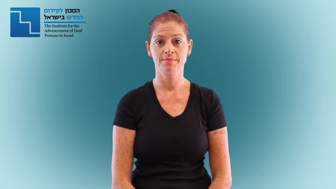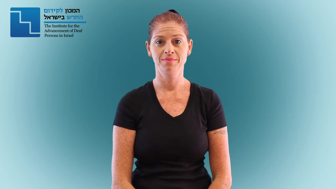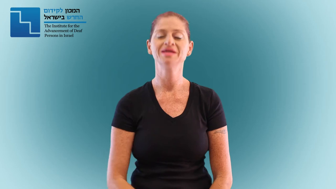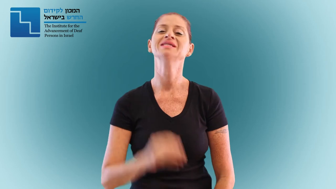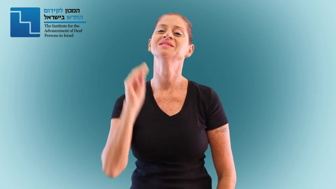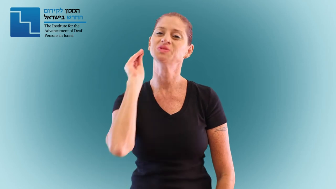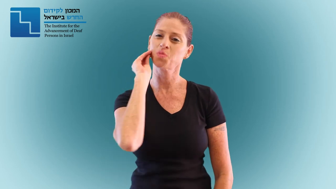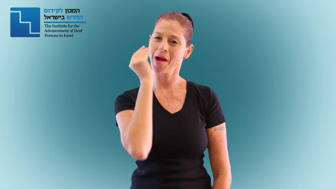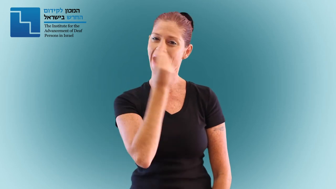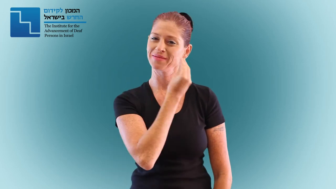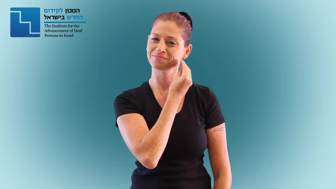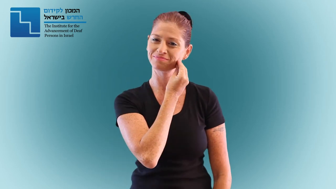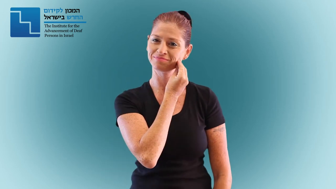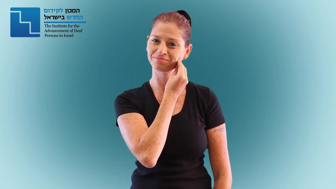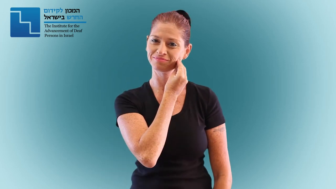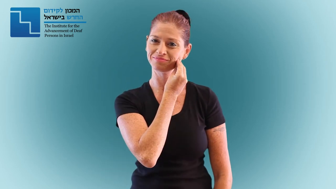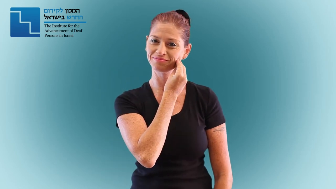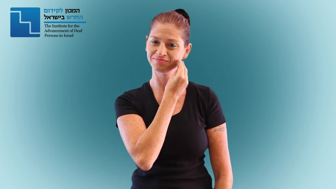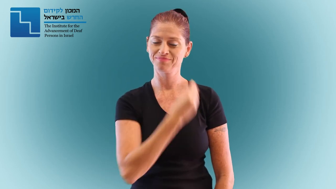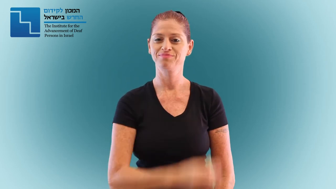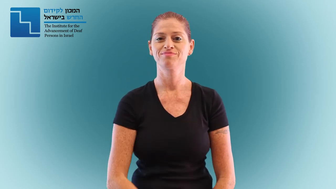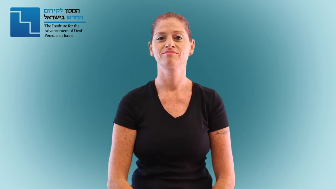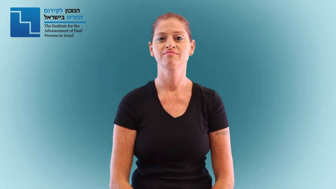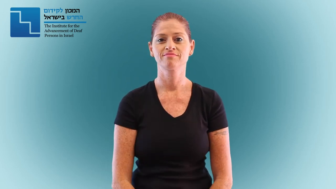צהריים